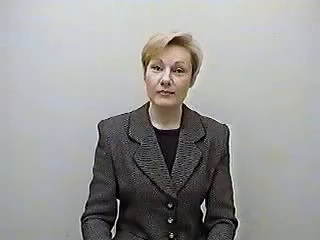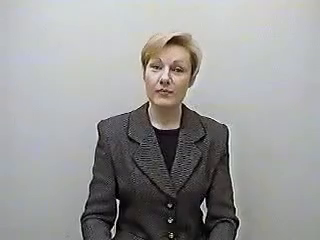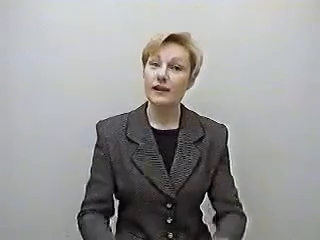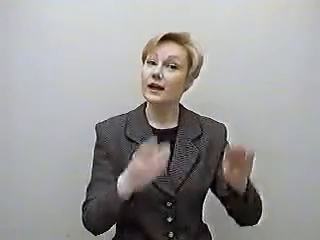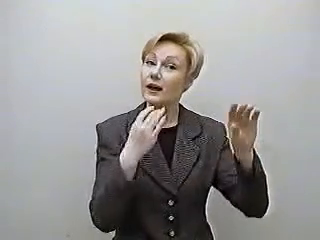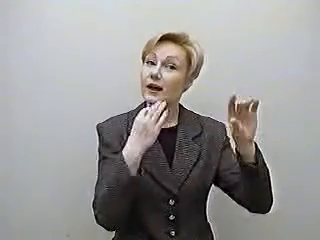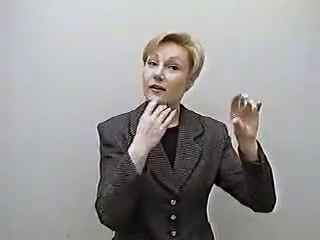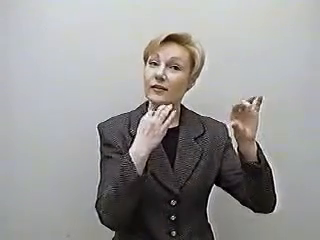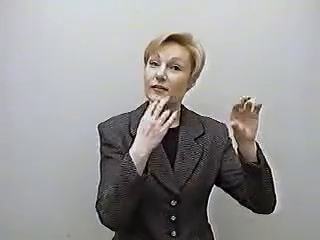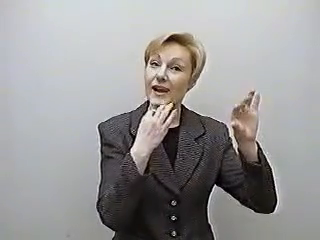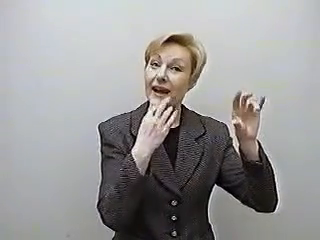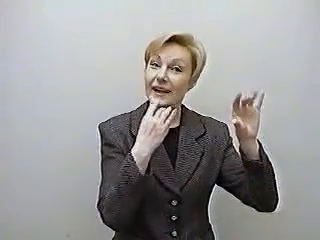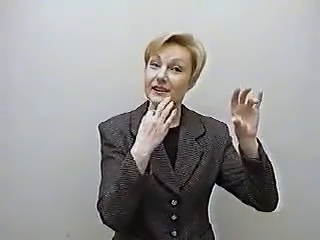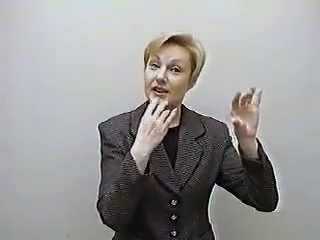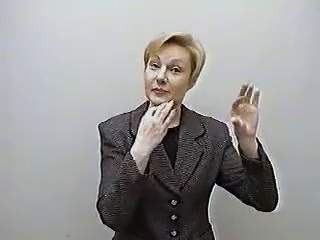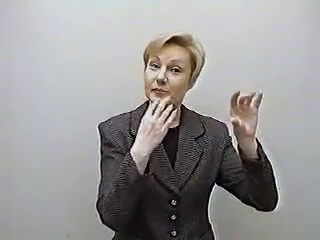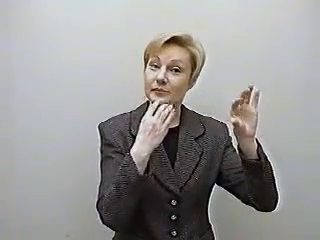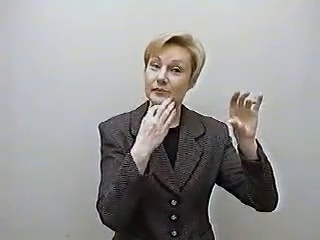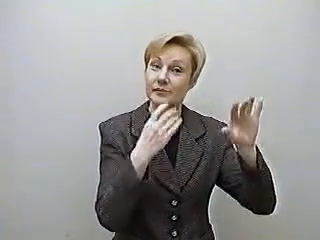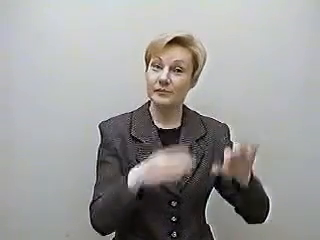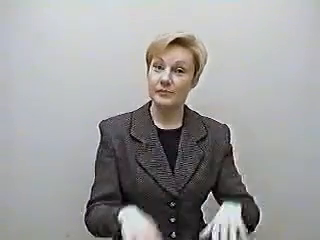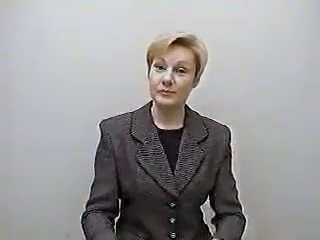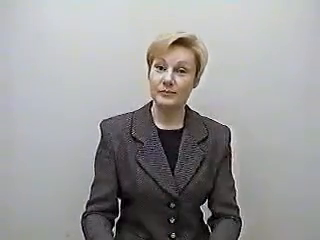флейта